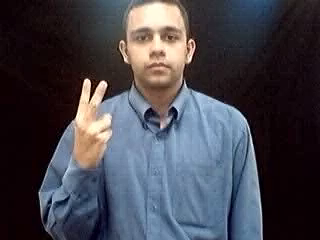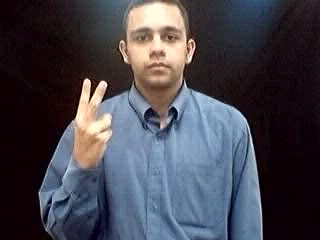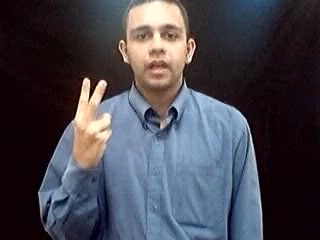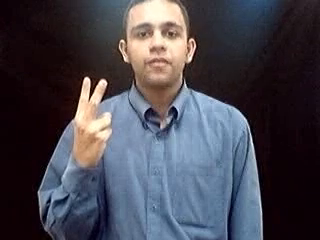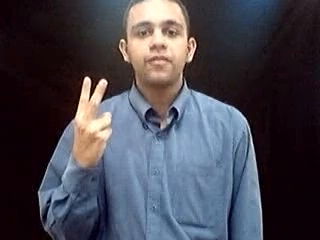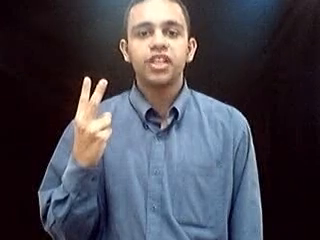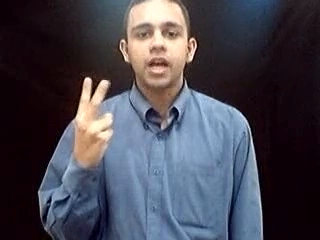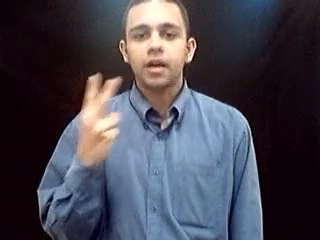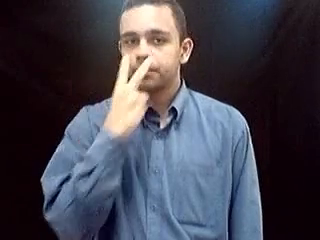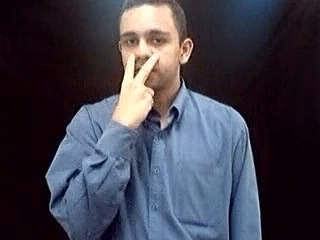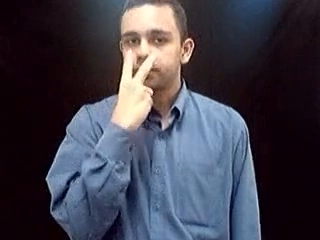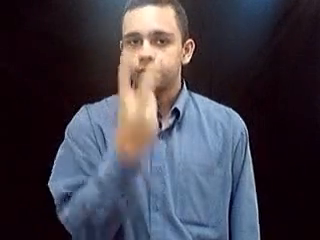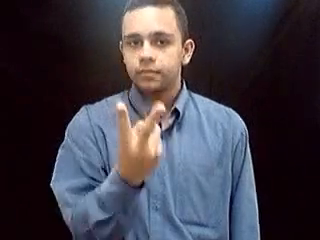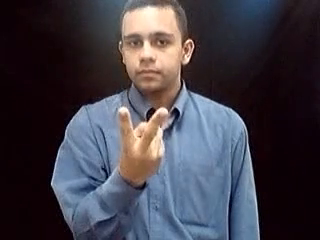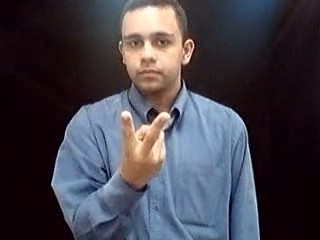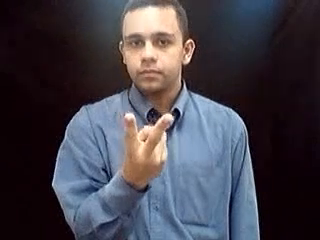veja